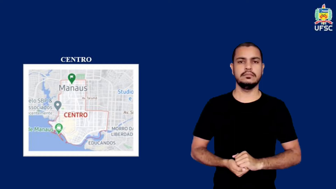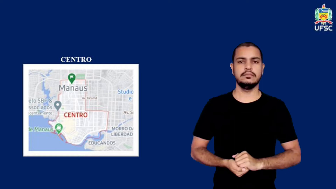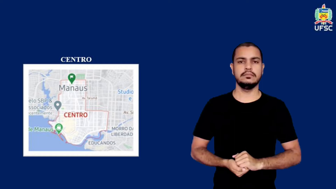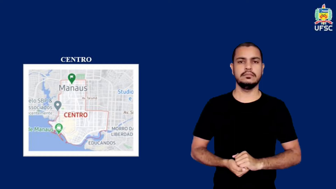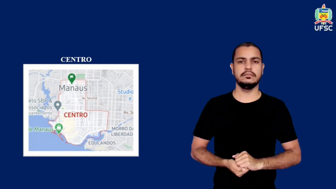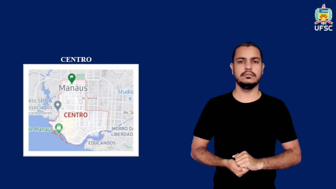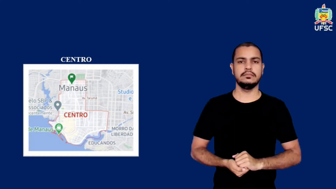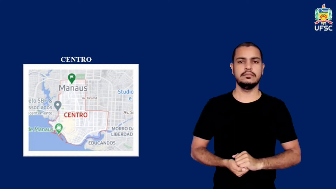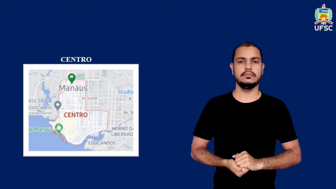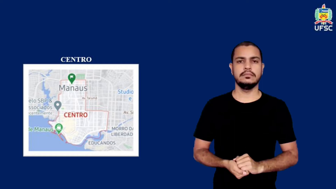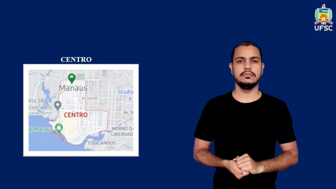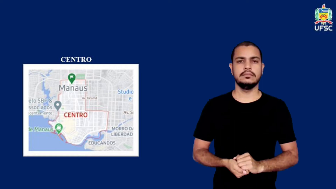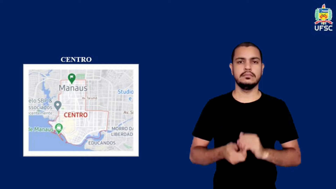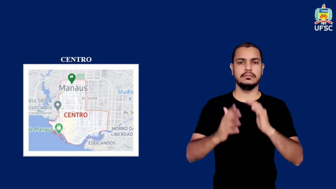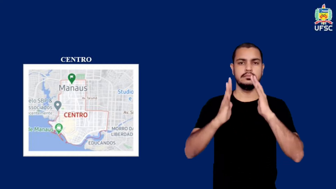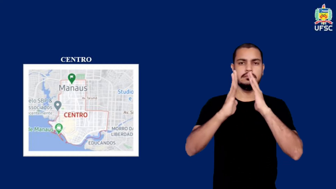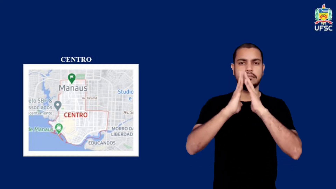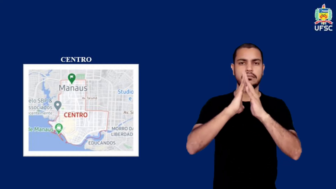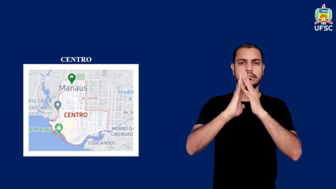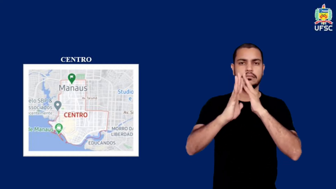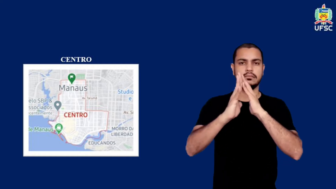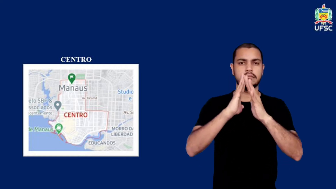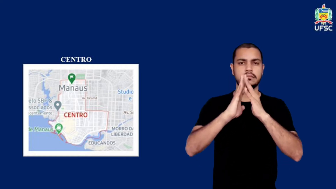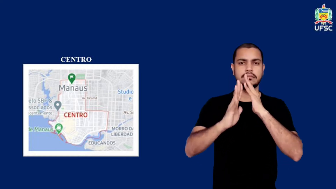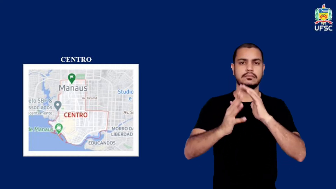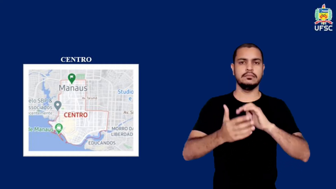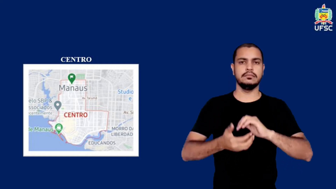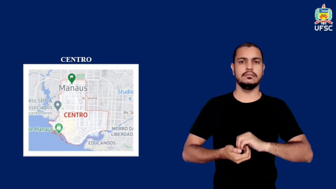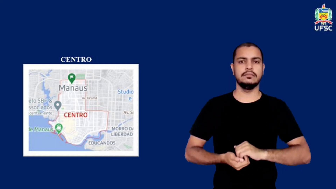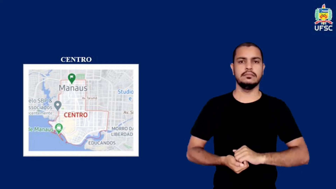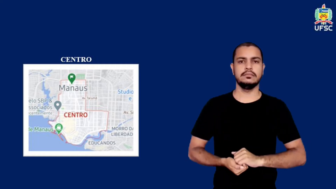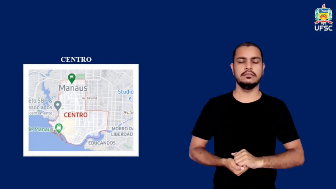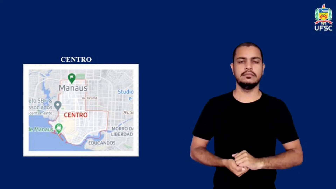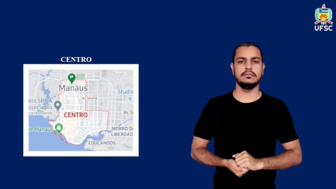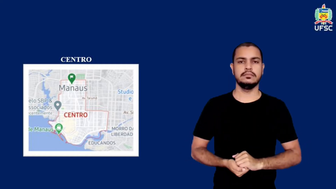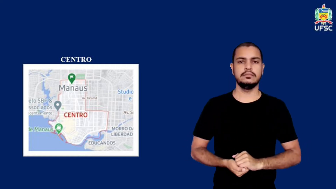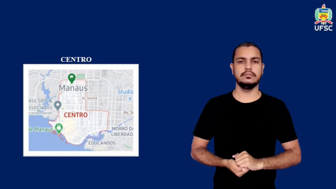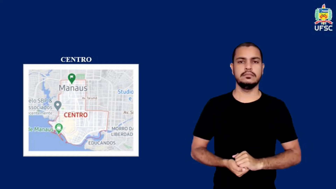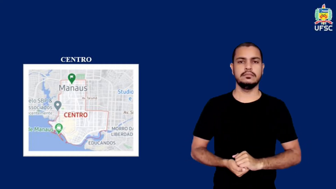Bairro Centro